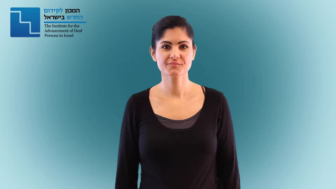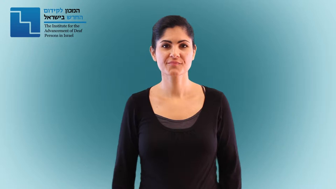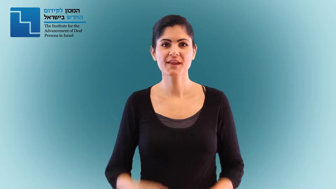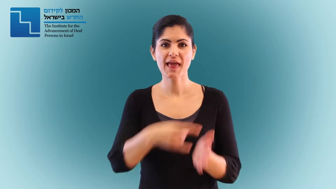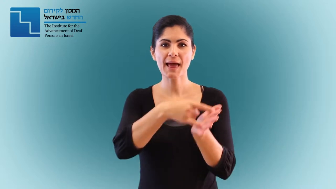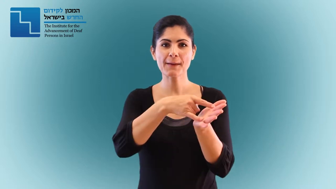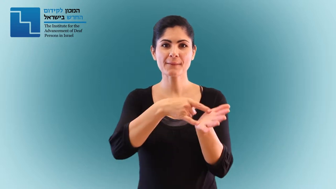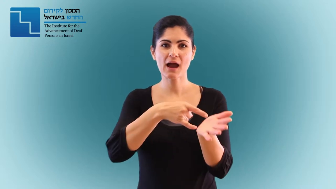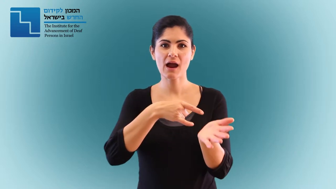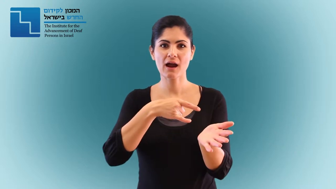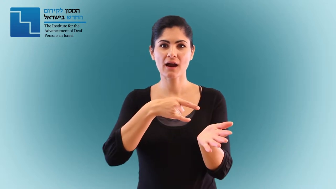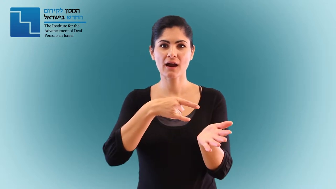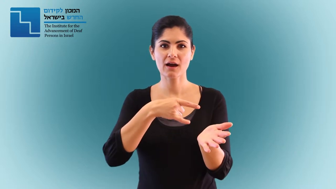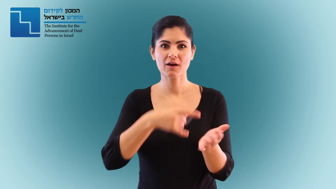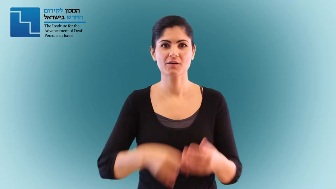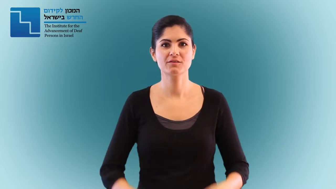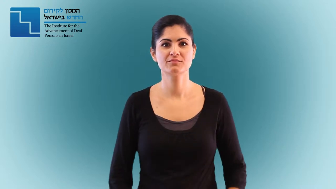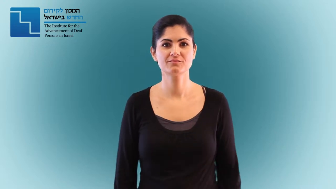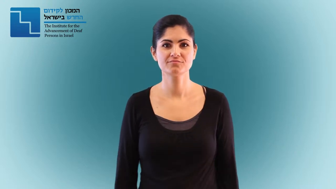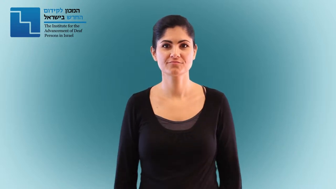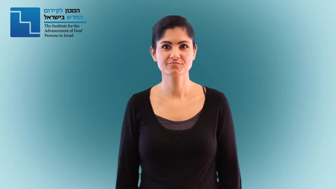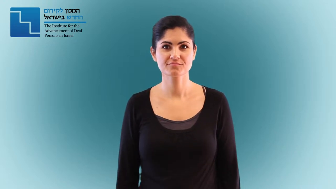חמאה